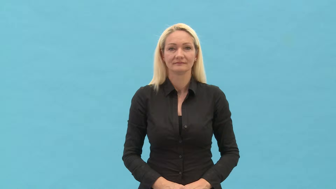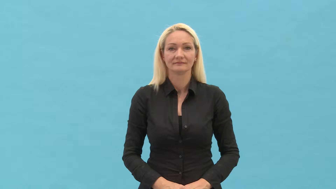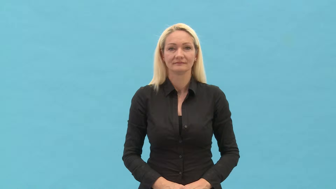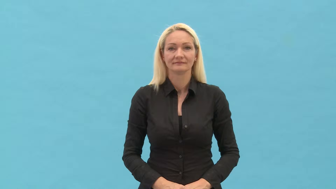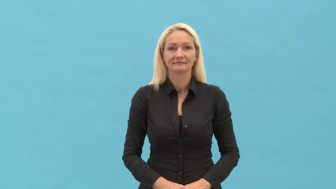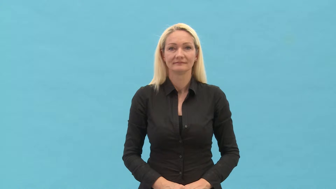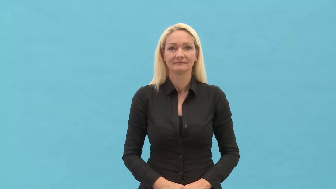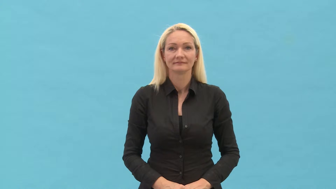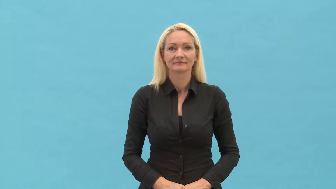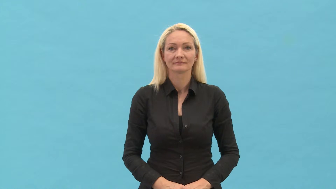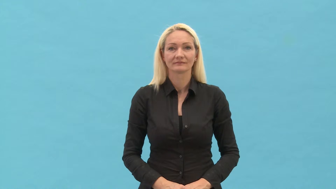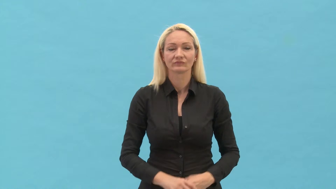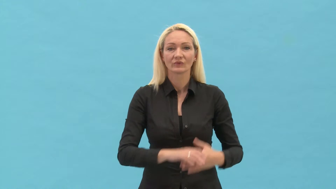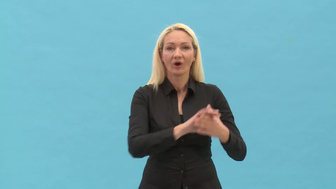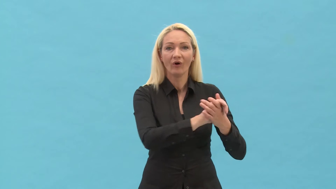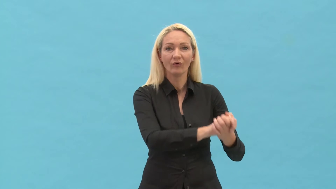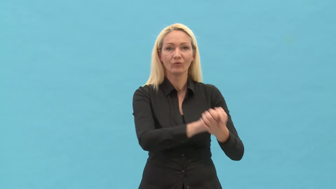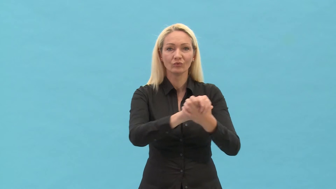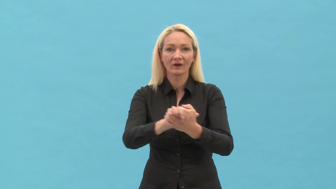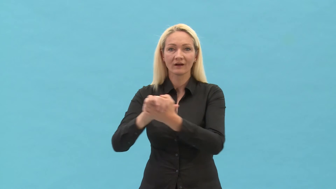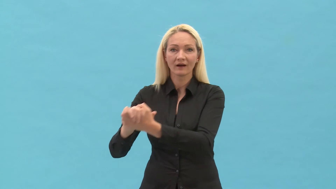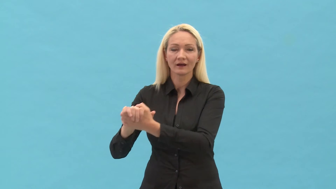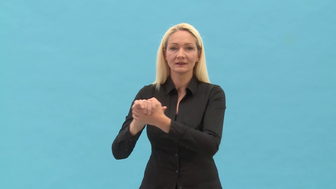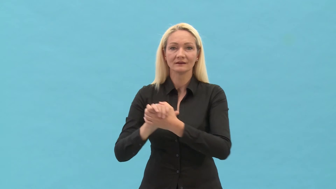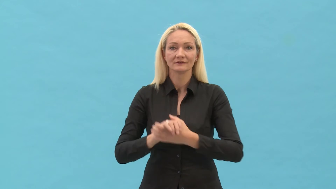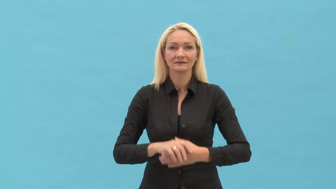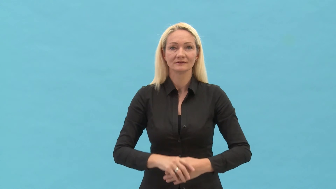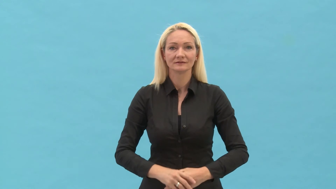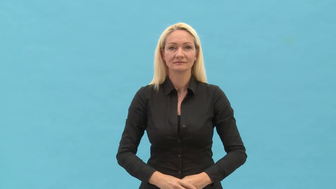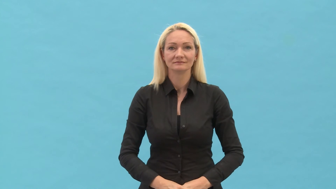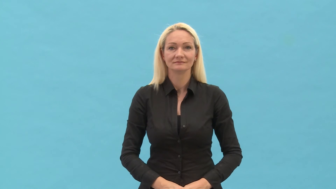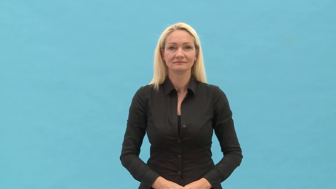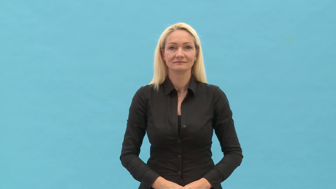JÜ̈NGER